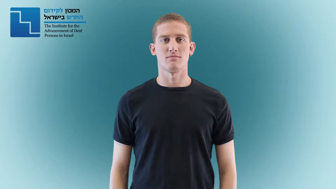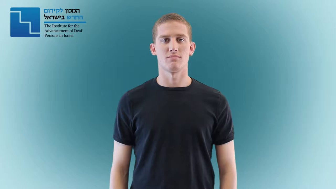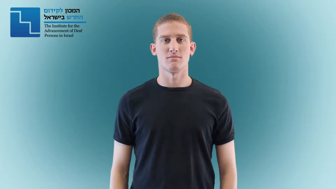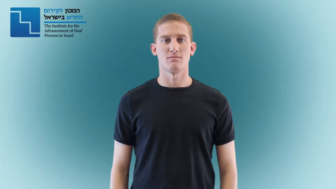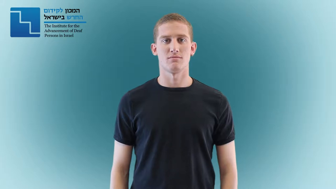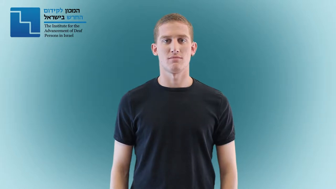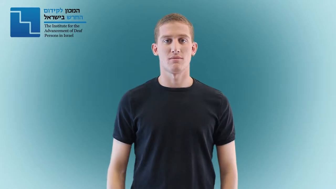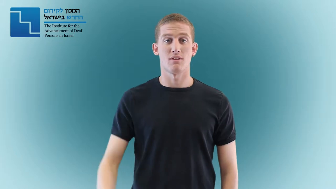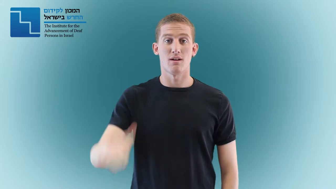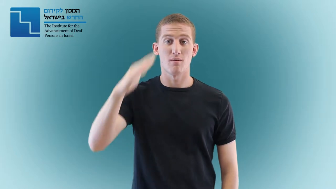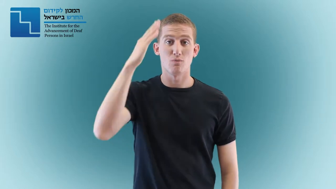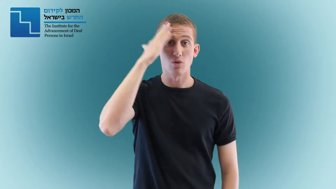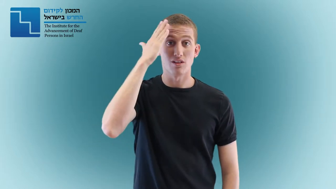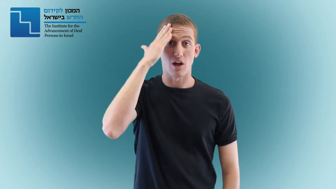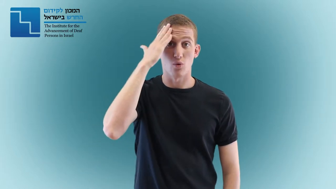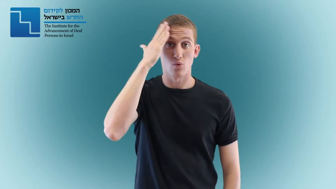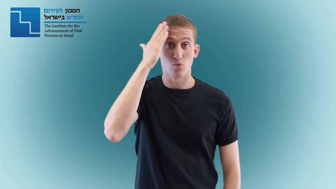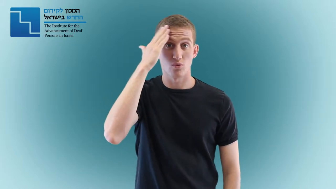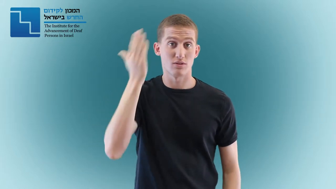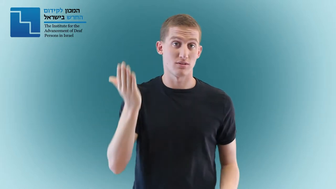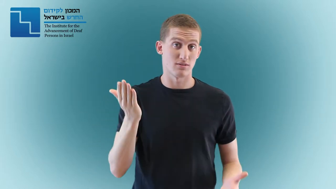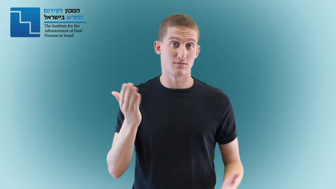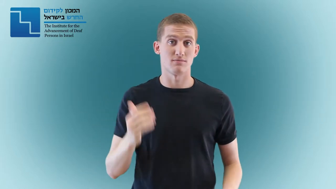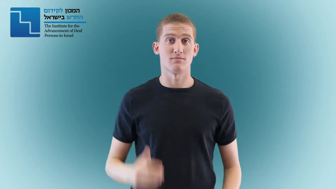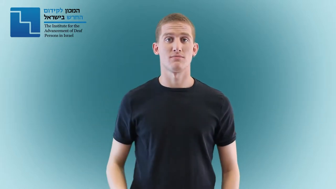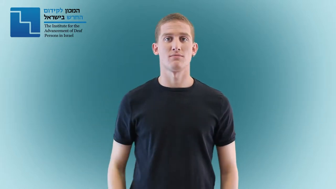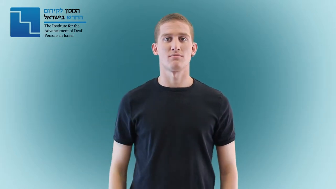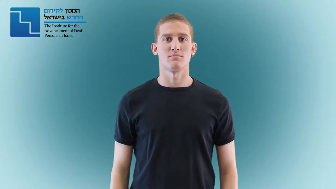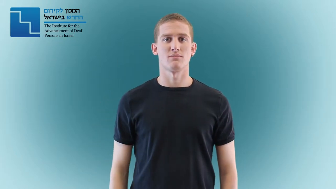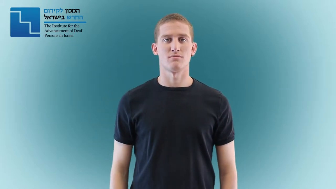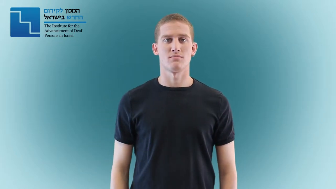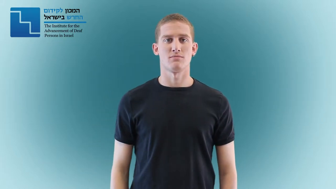מודעות